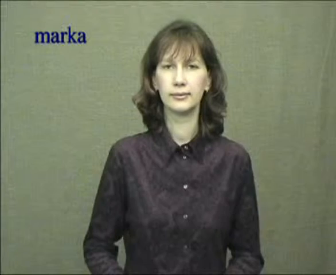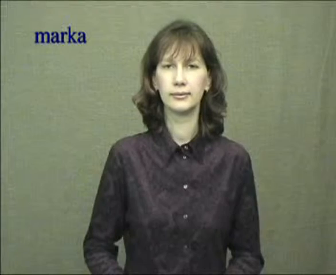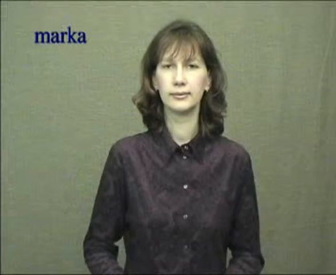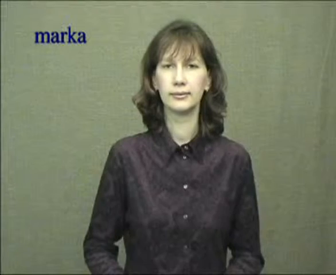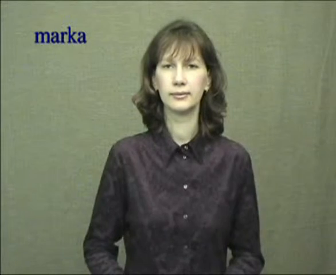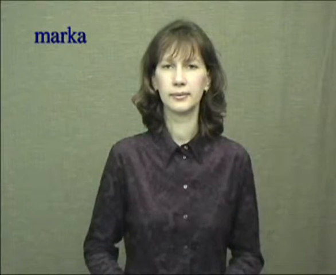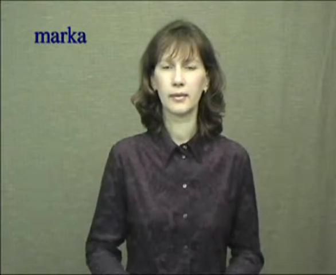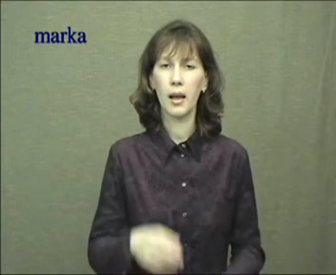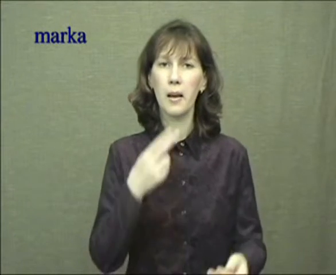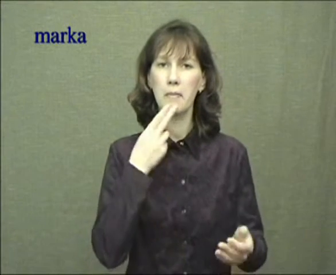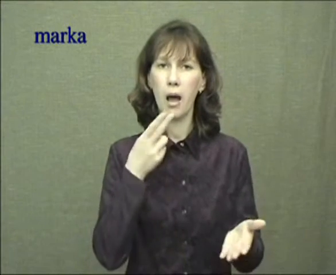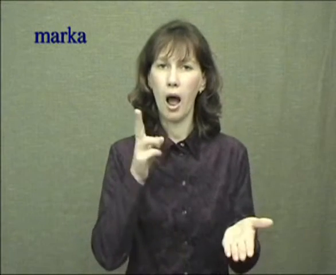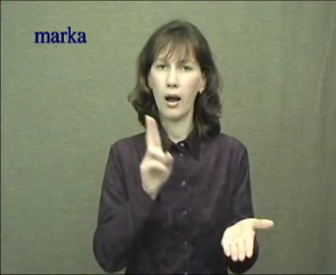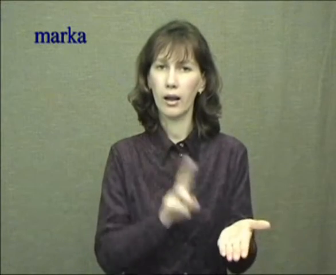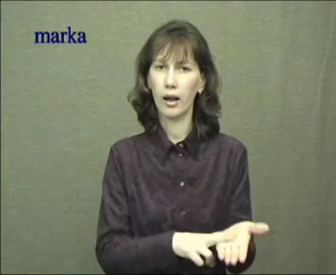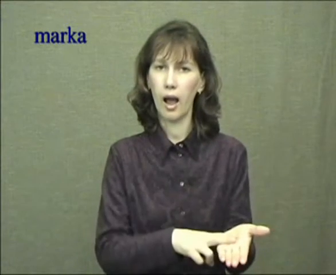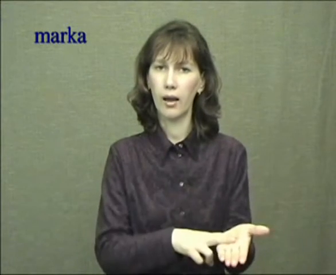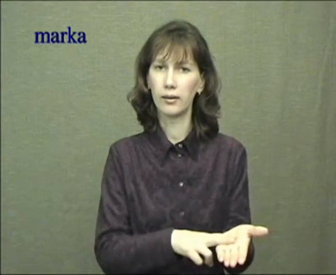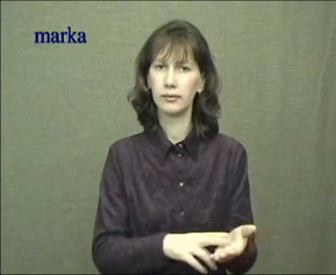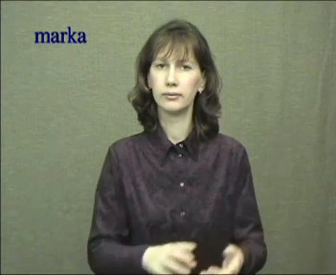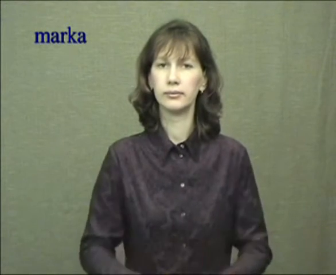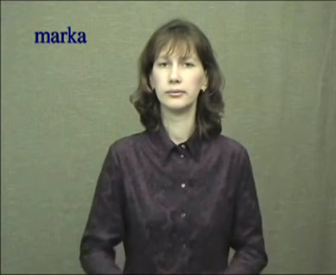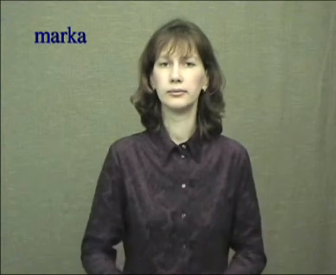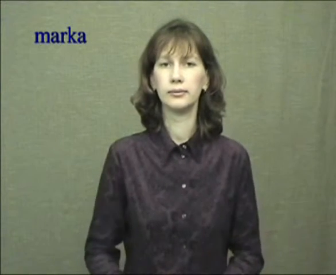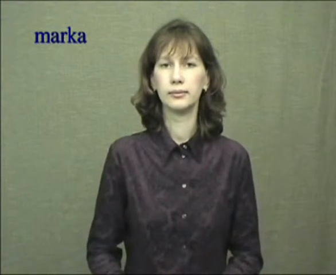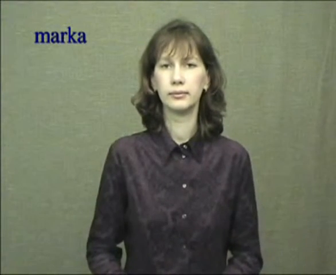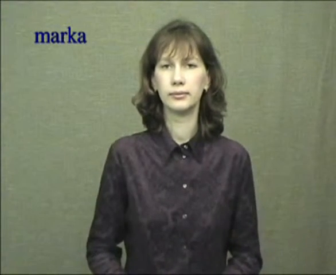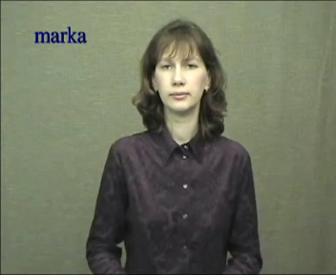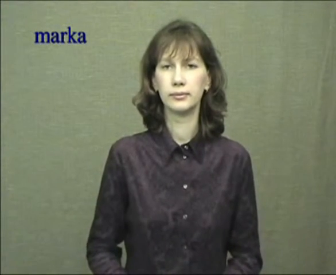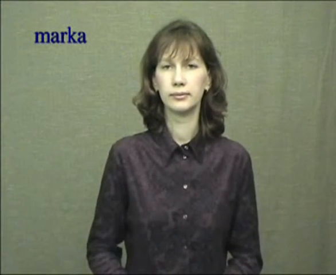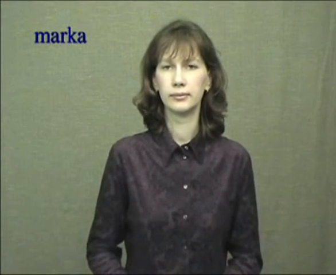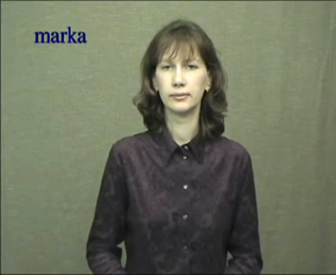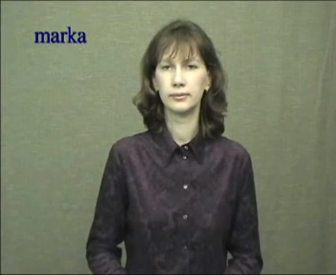marka